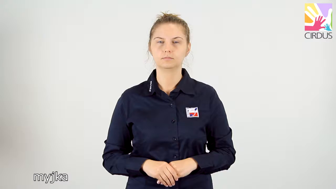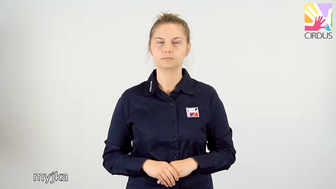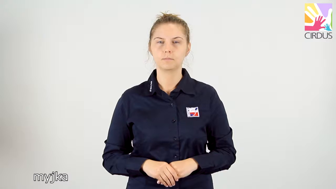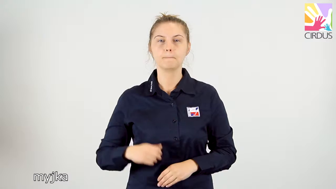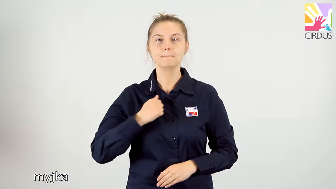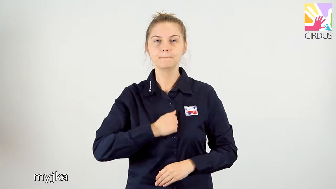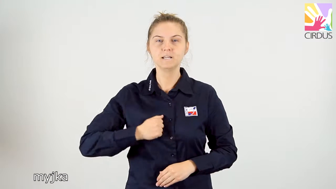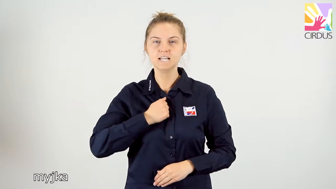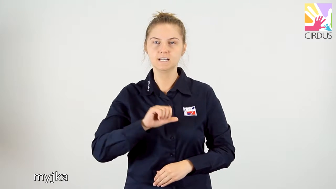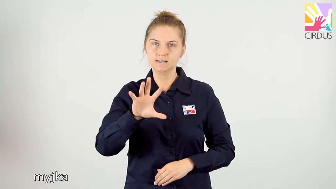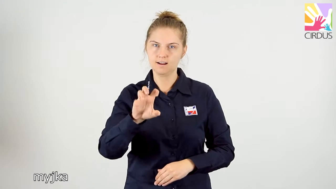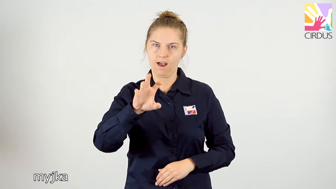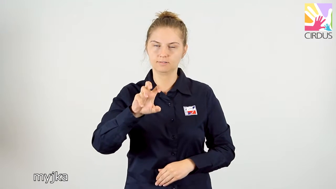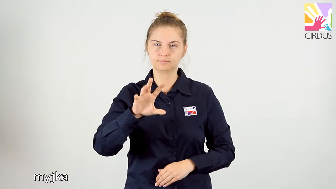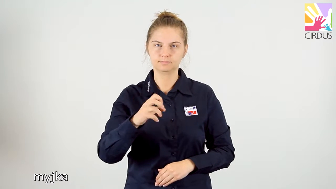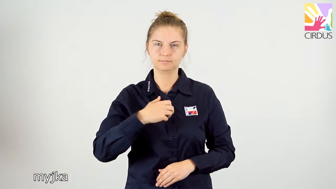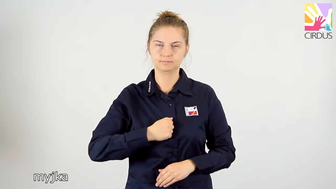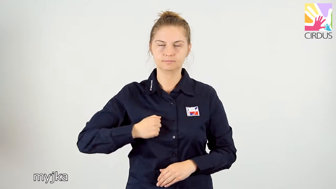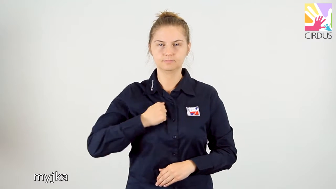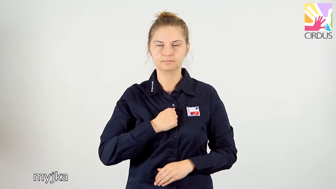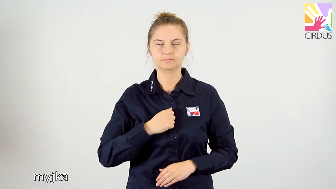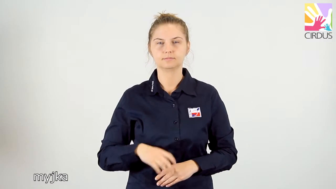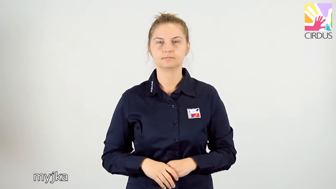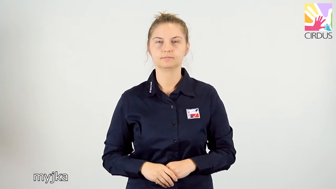myjka